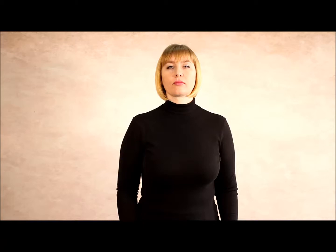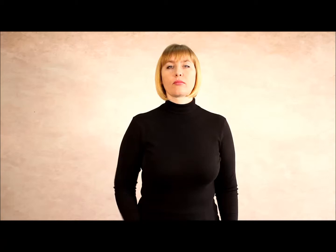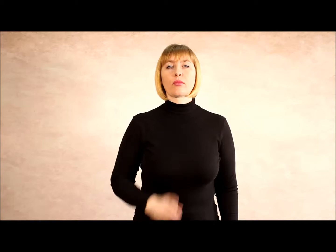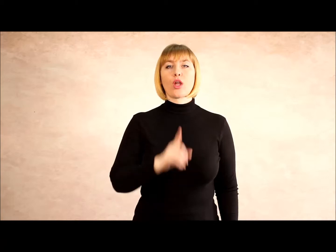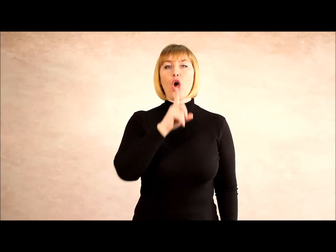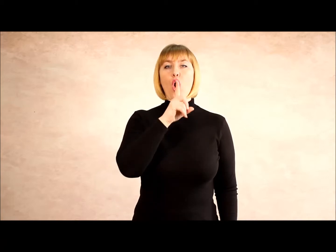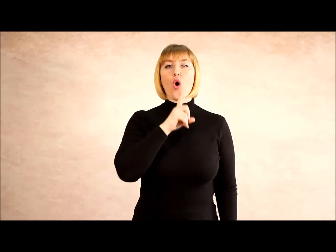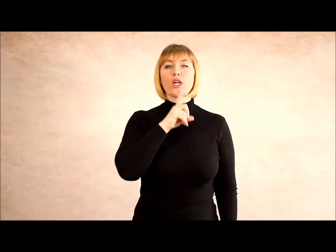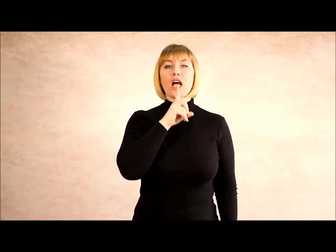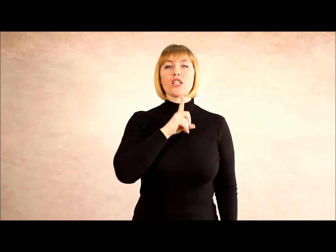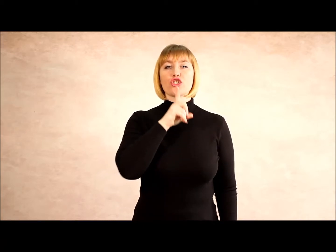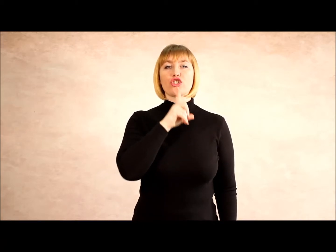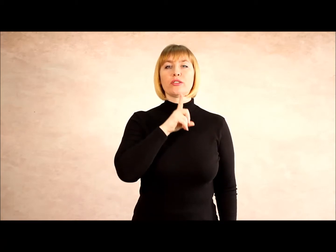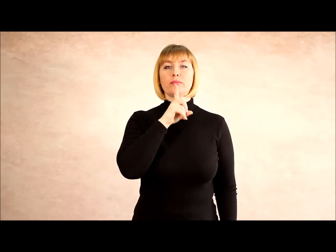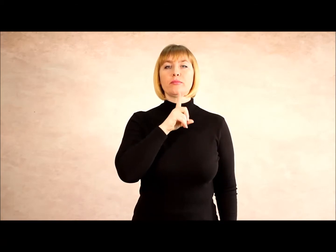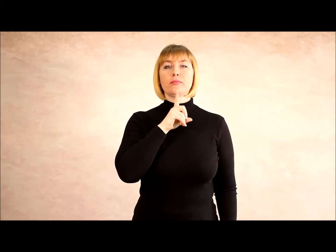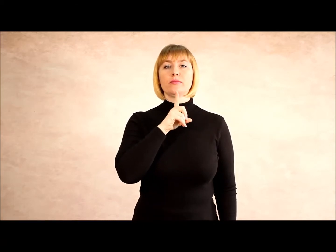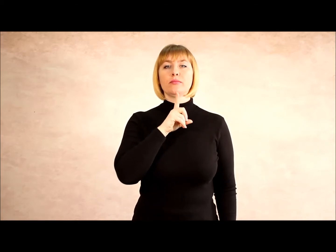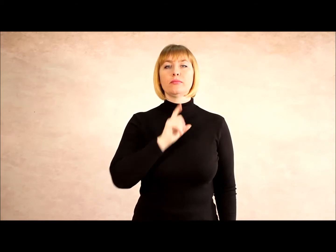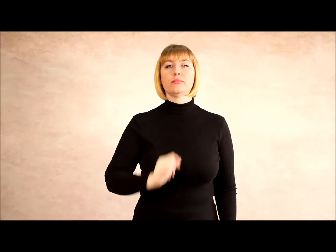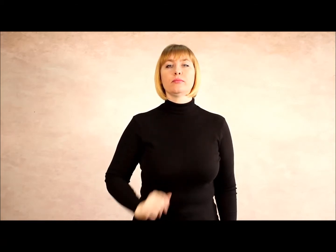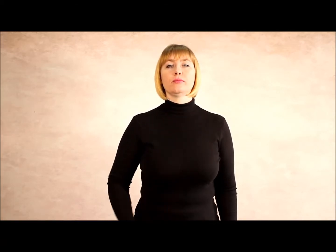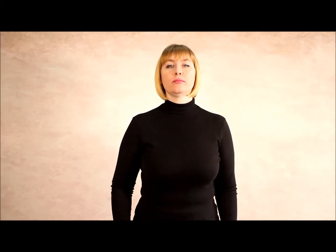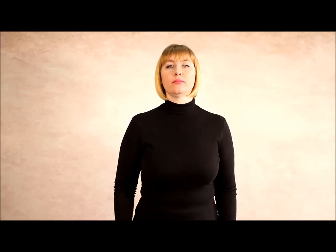Oranj, portocaliu